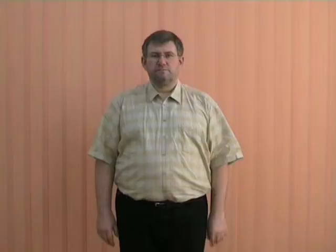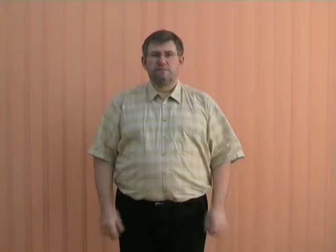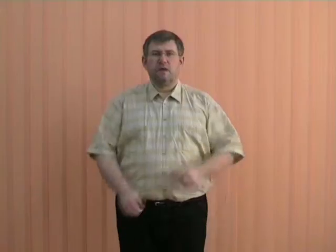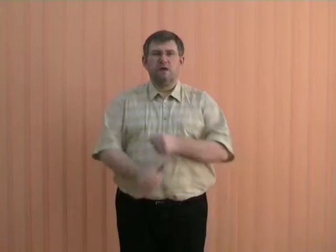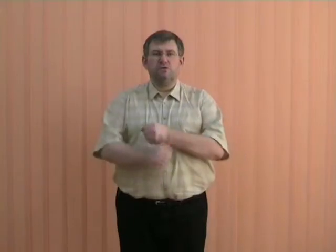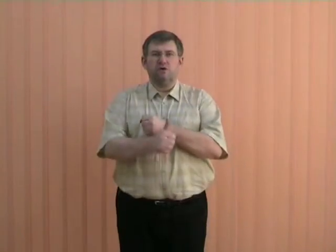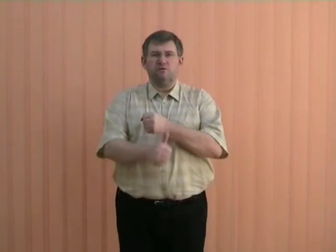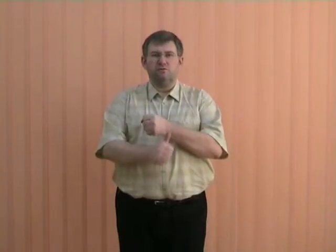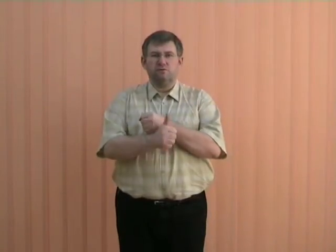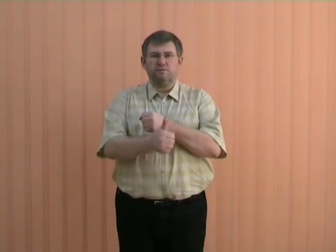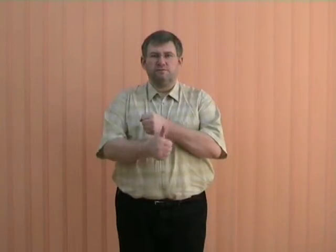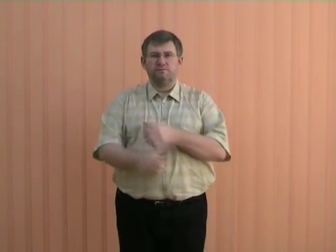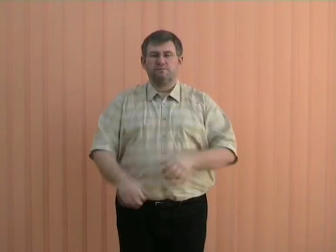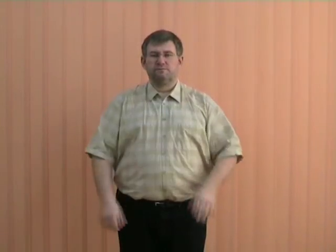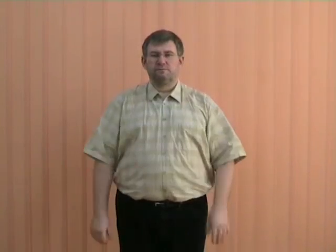dowód